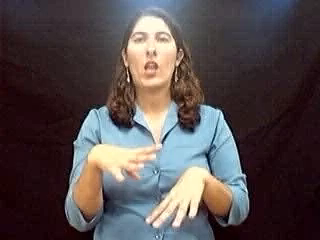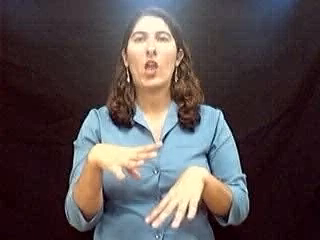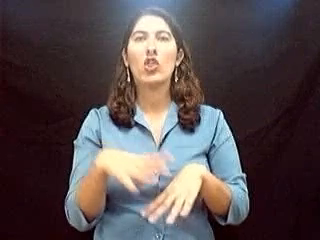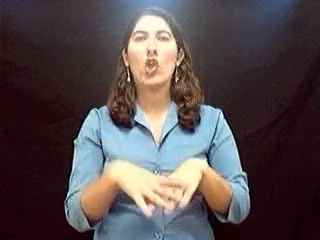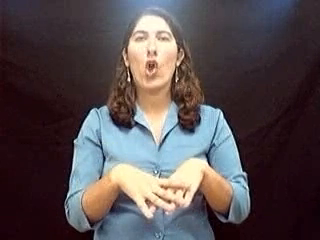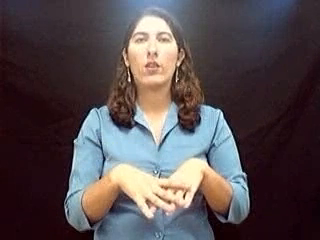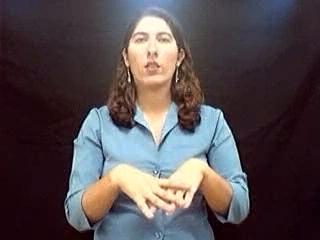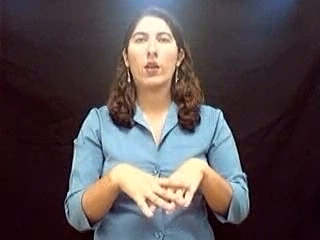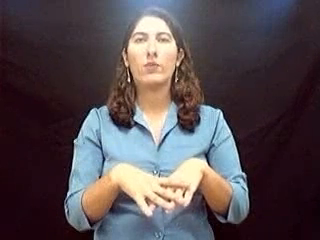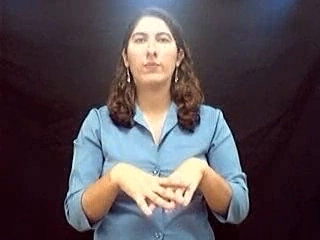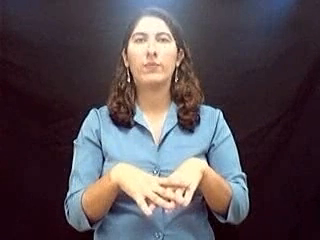torta